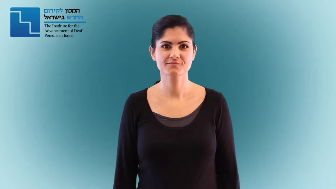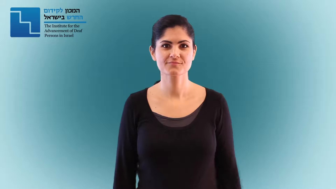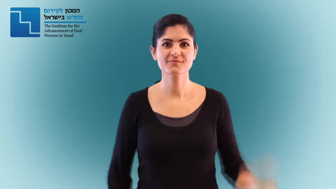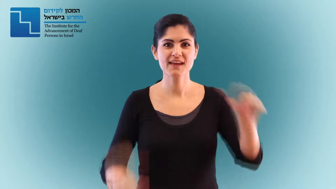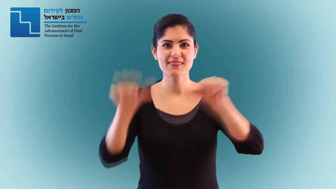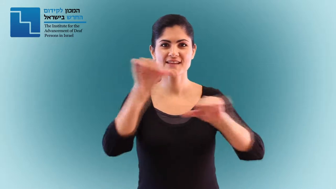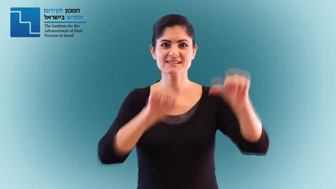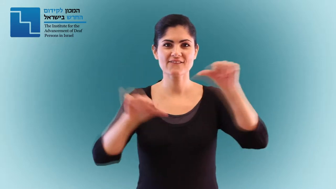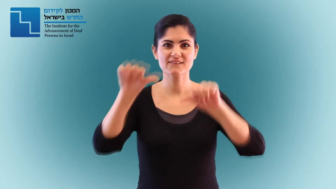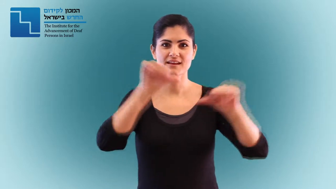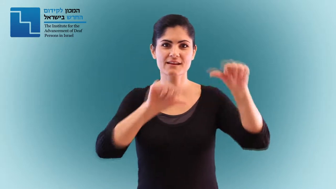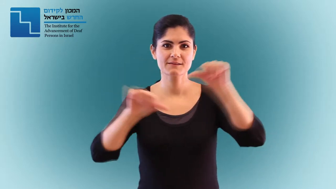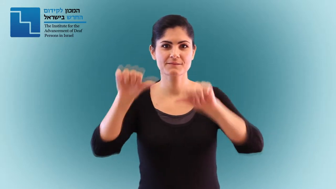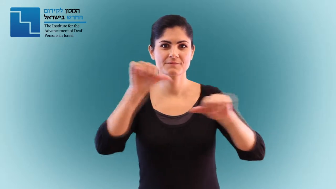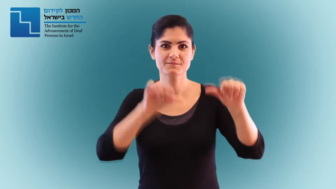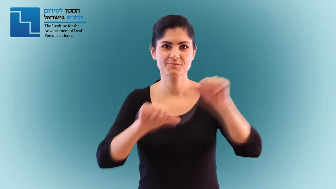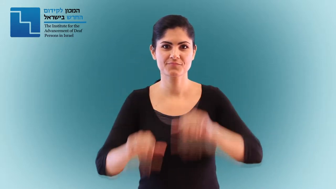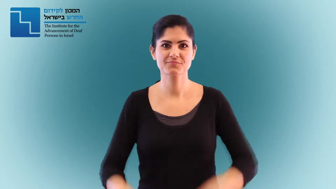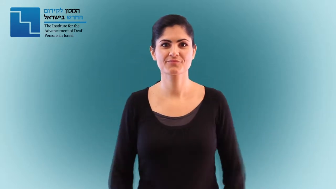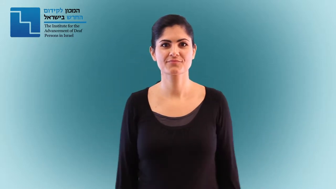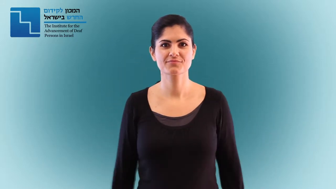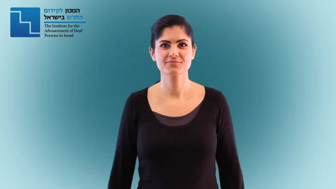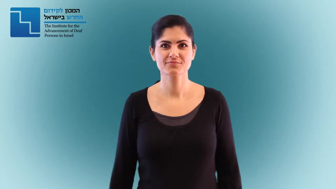נס קפה (קפה נמס)